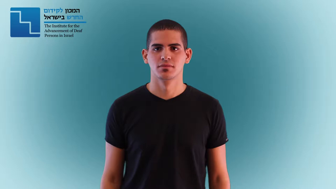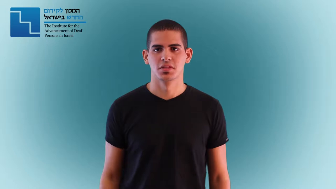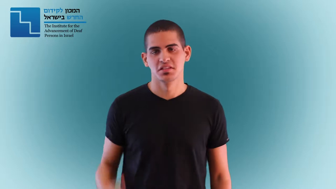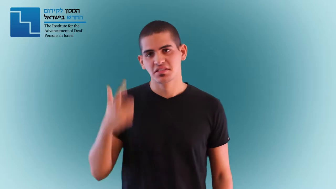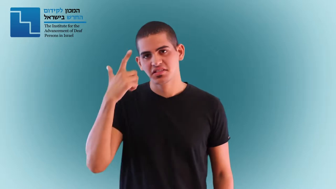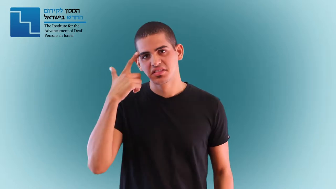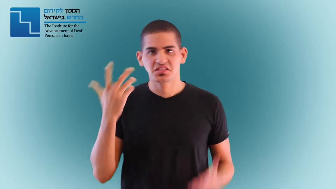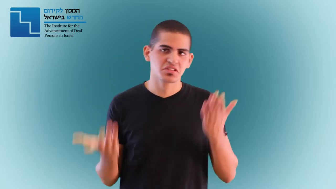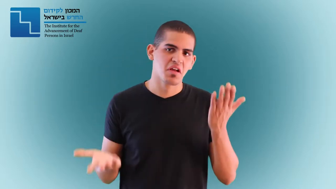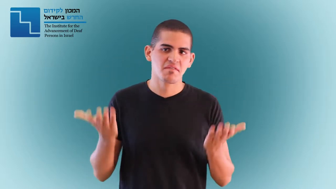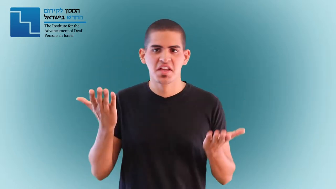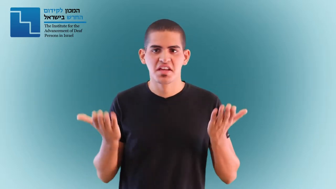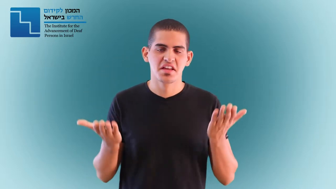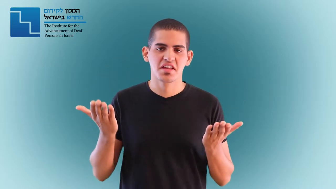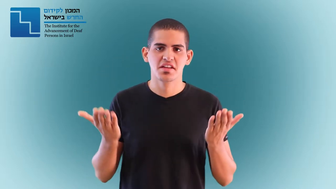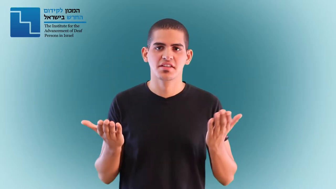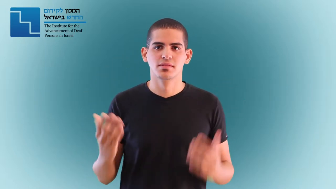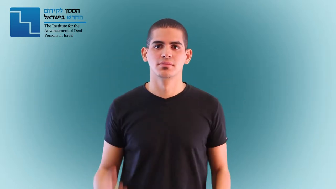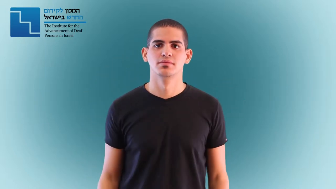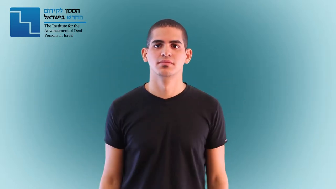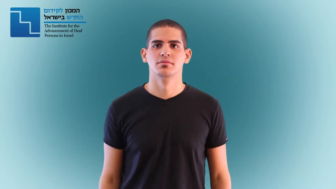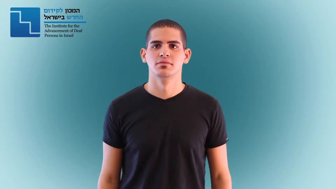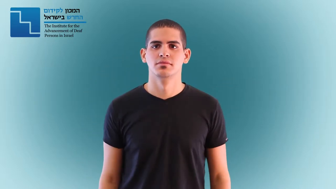להטיל ספק